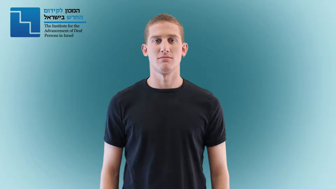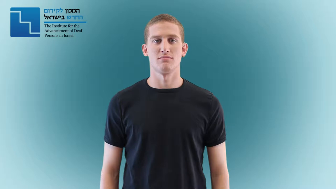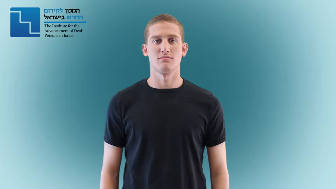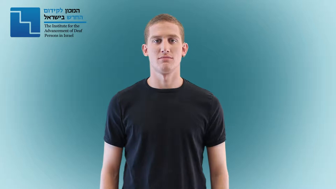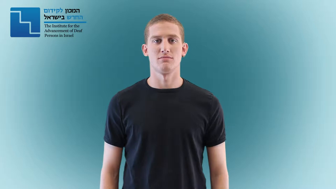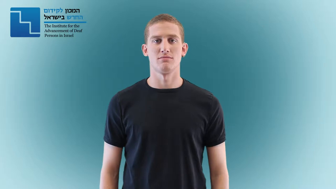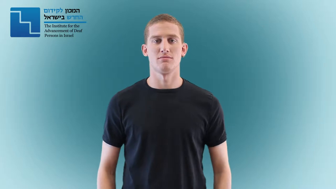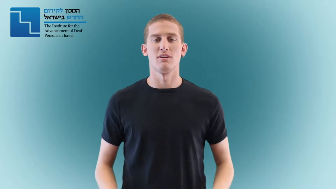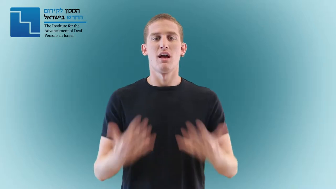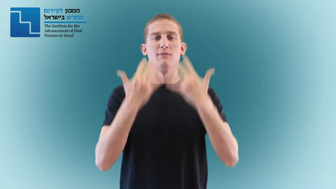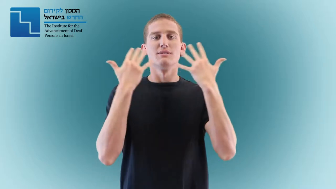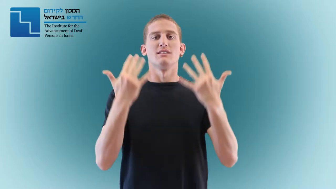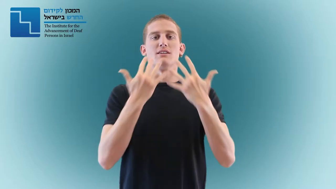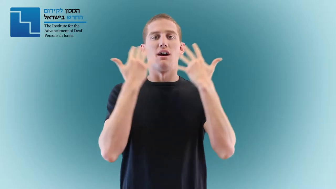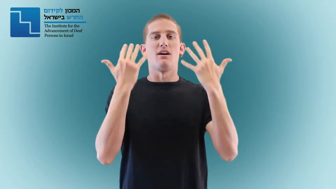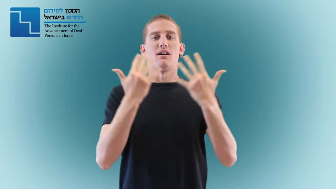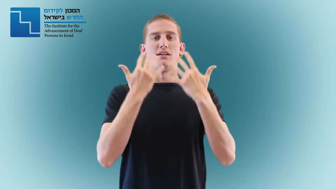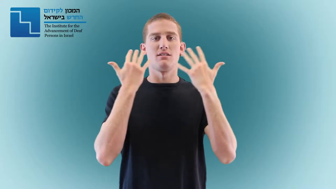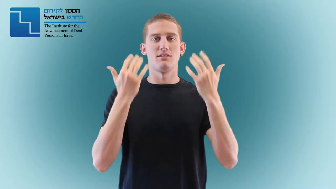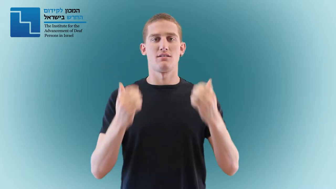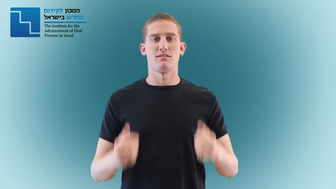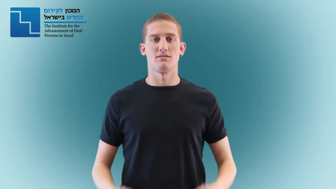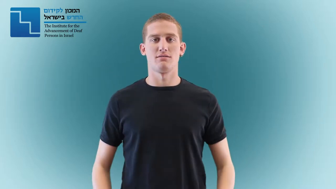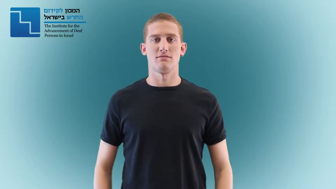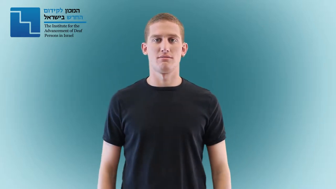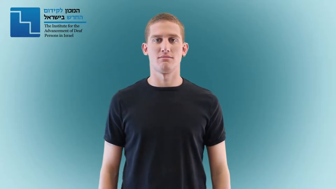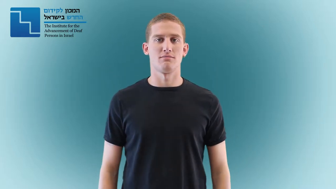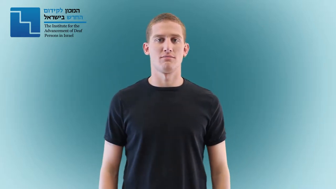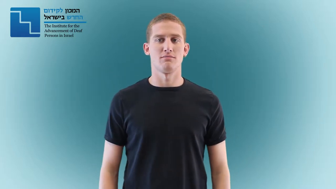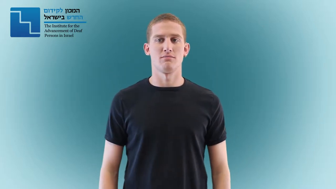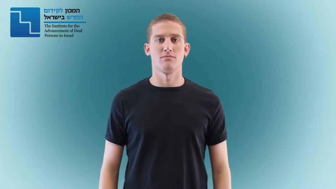חמצן